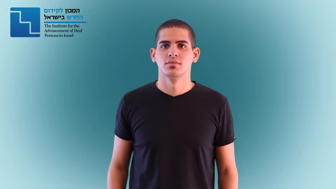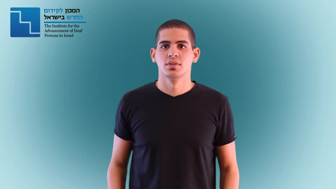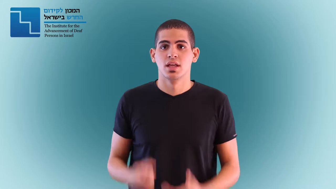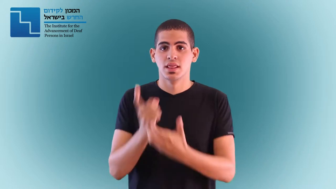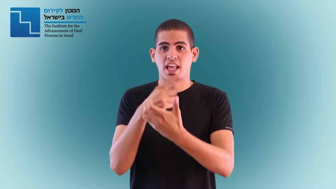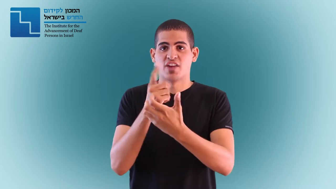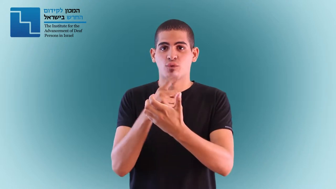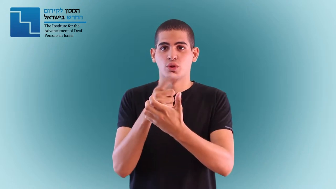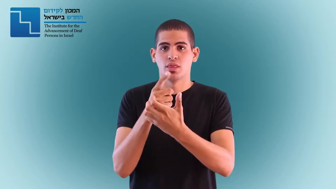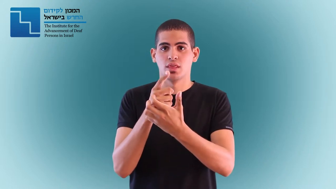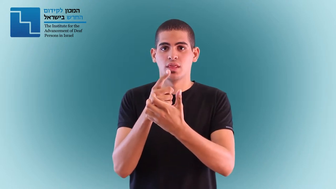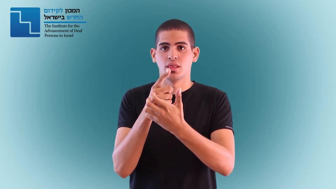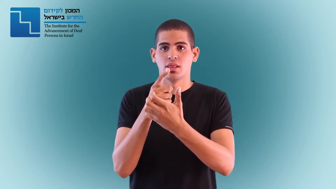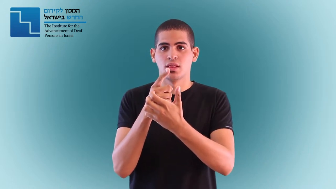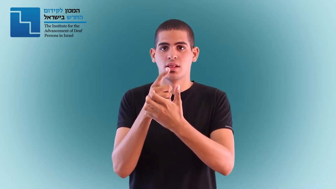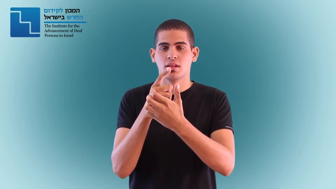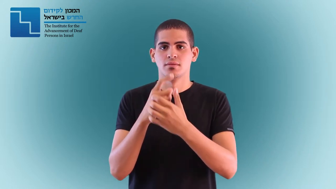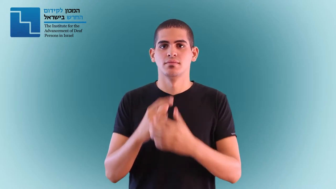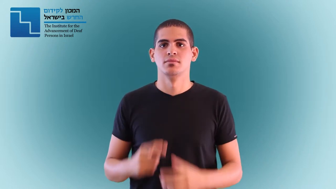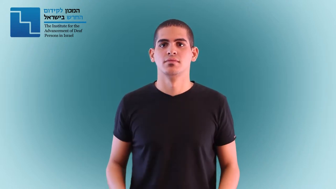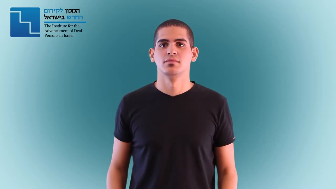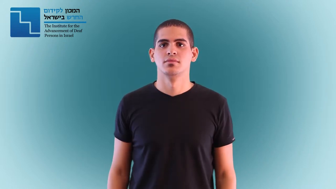ניווט